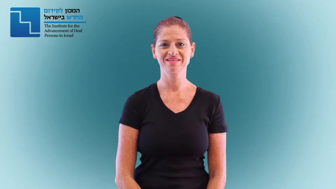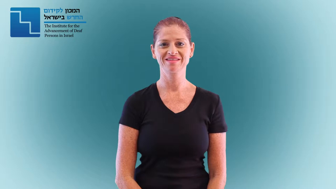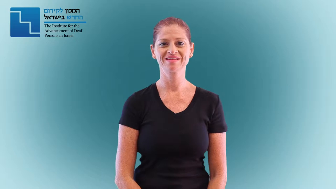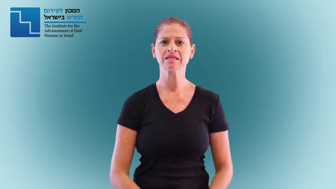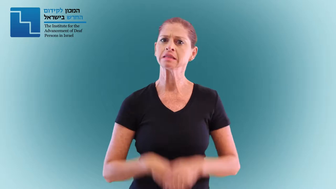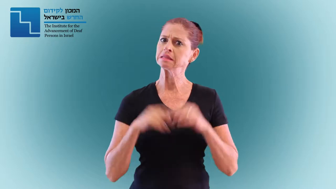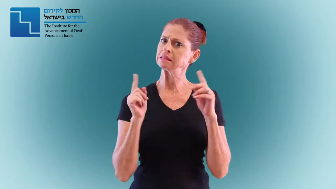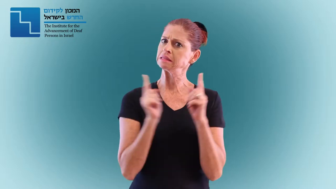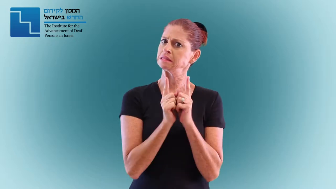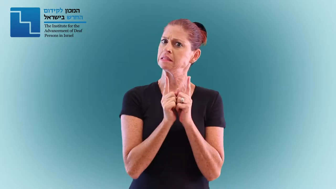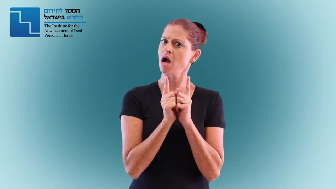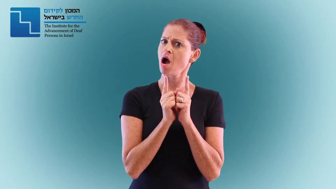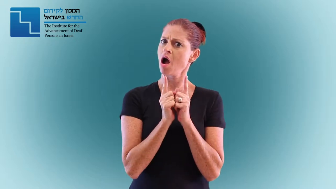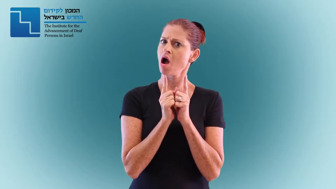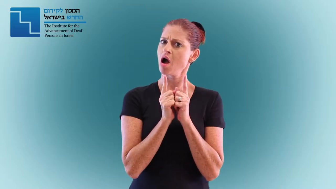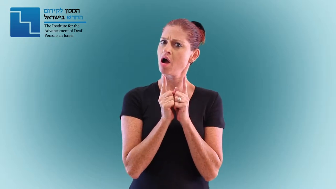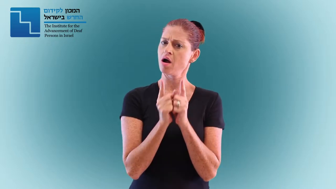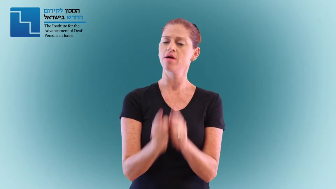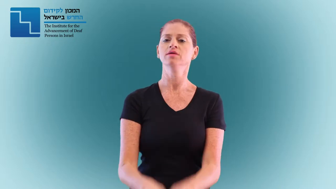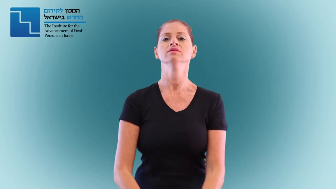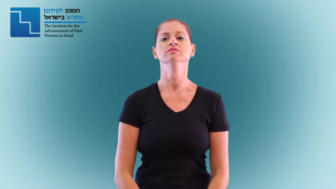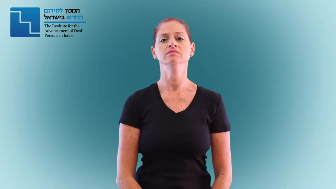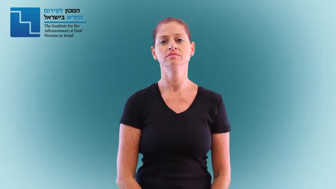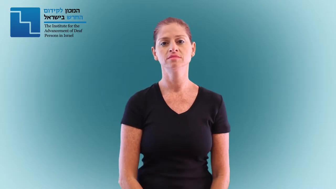קצר